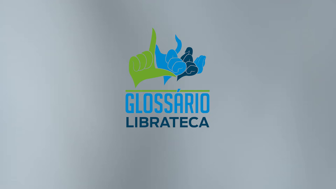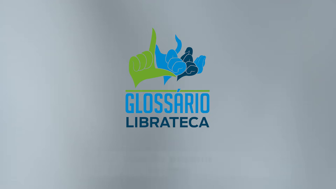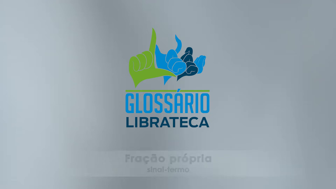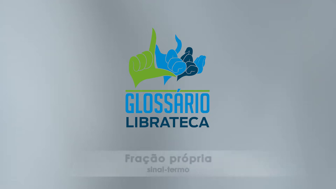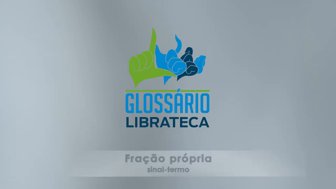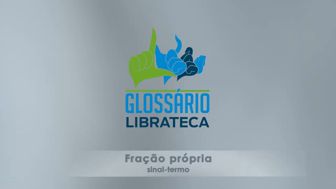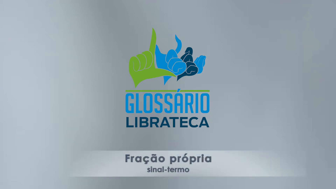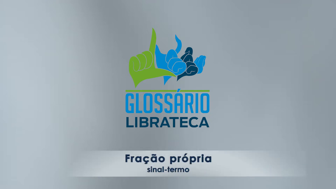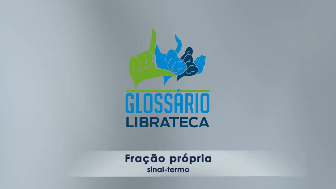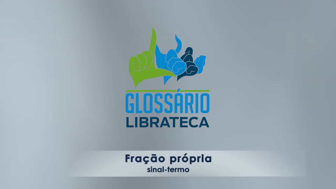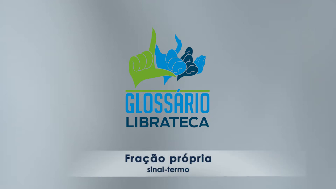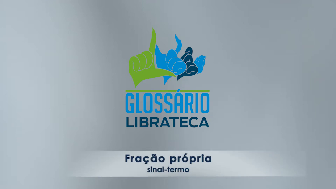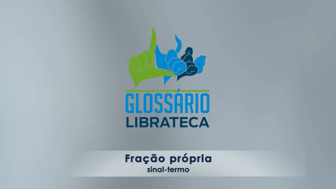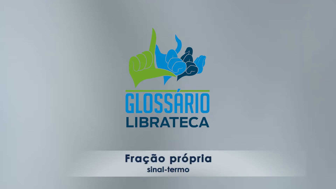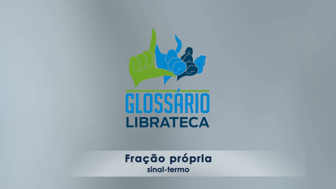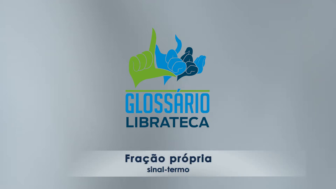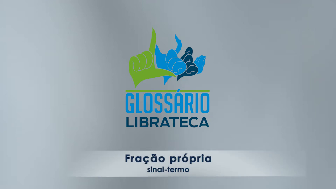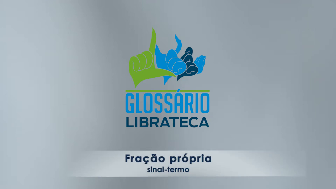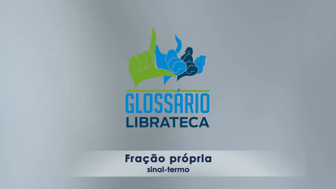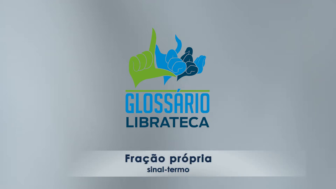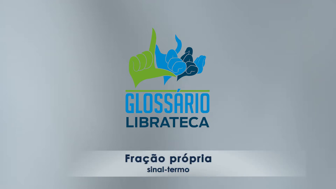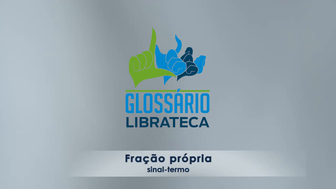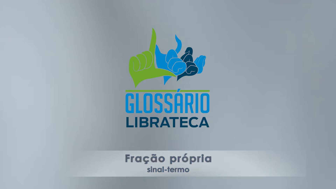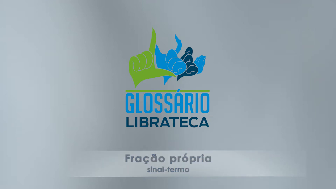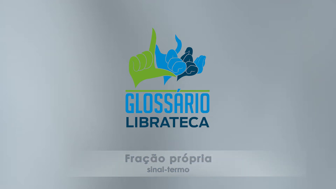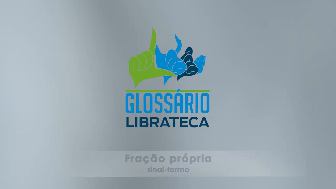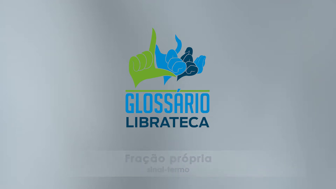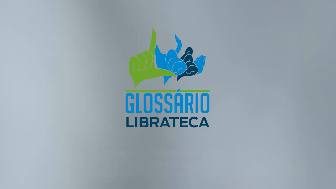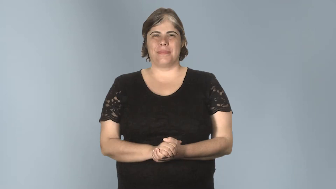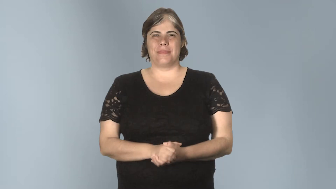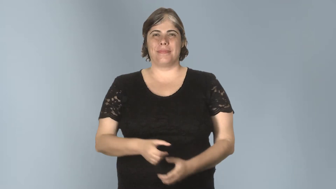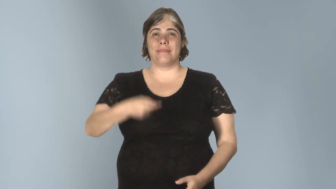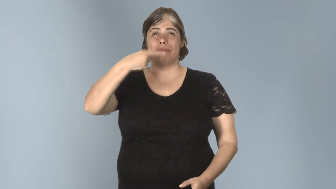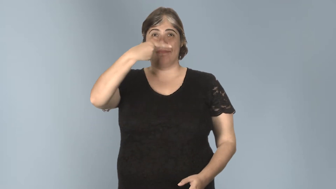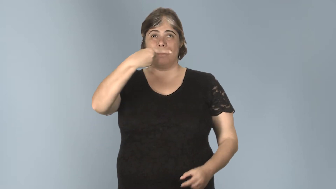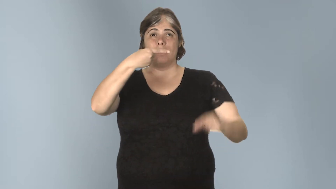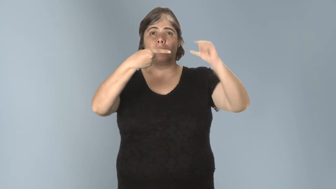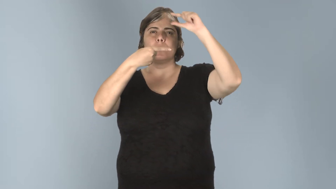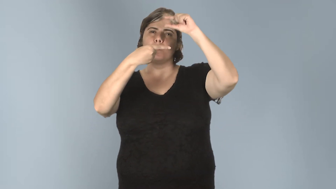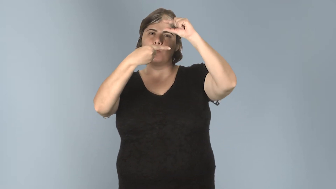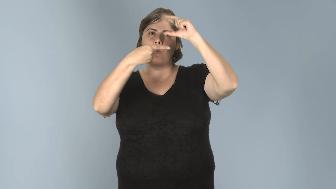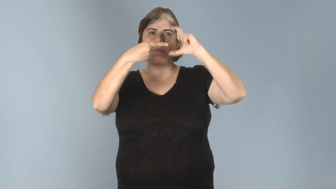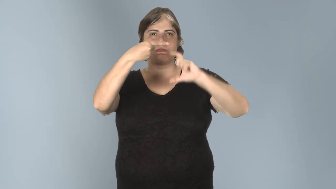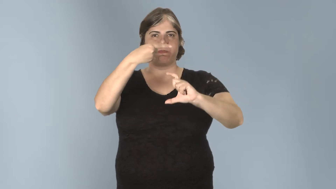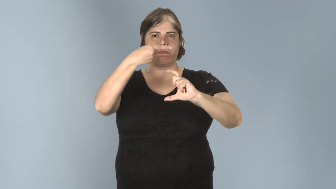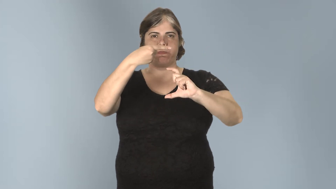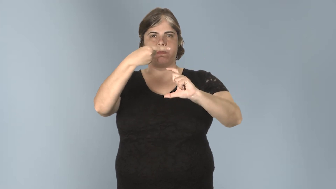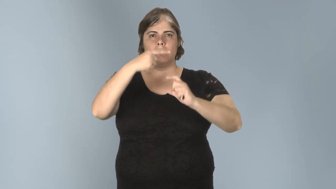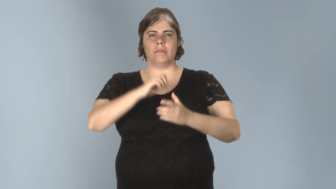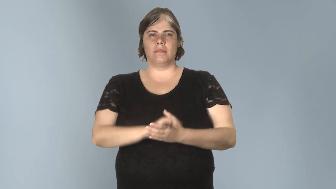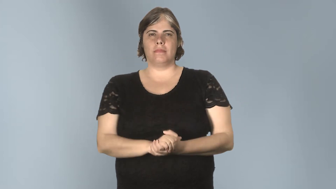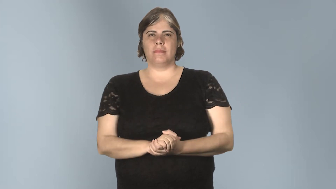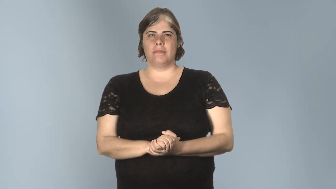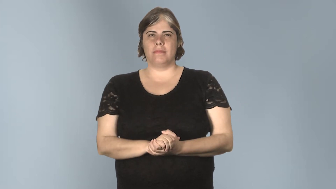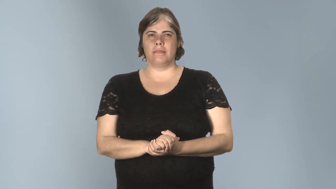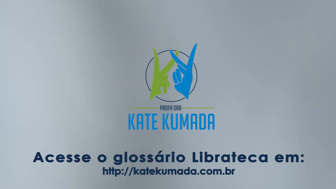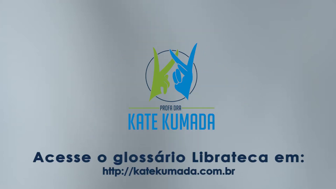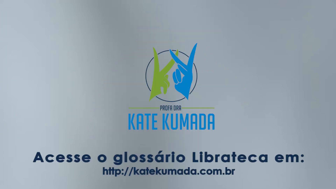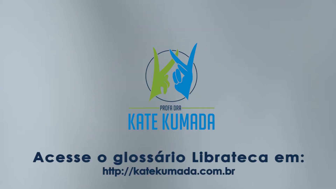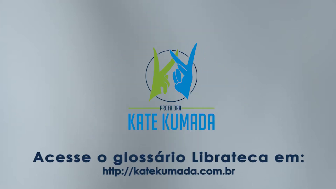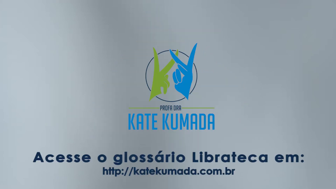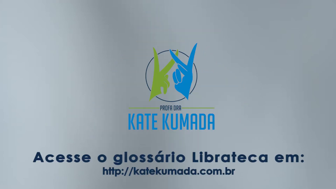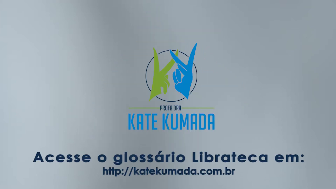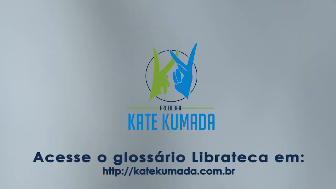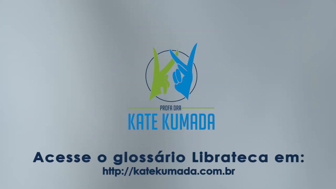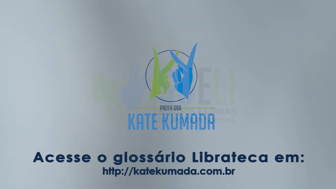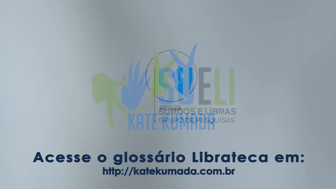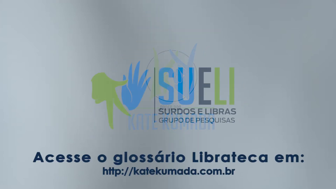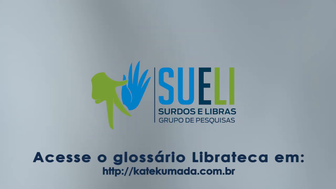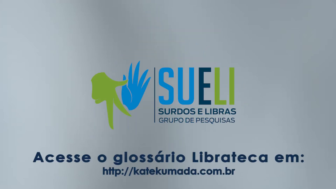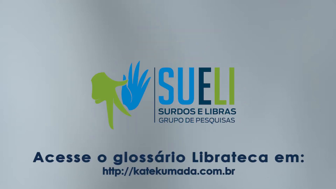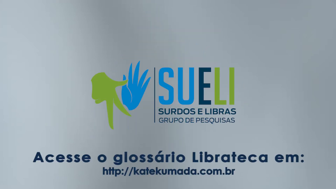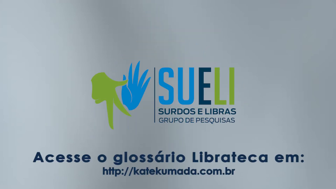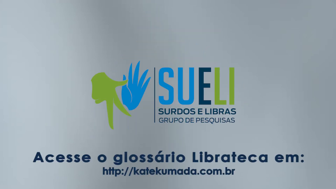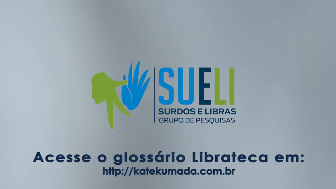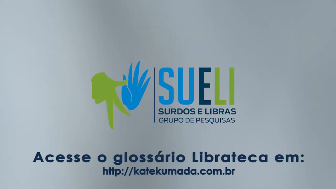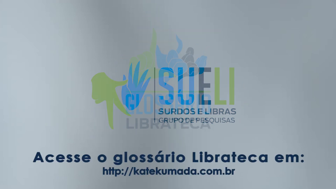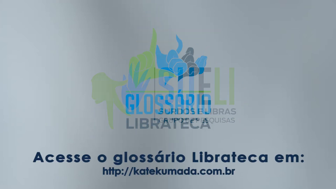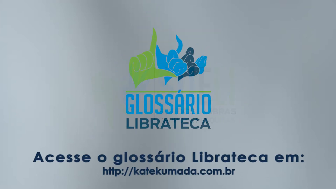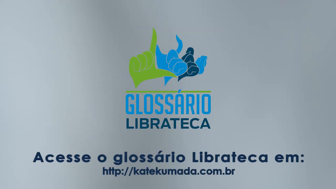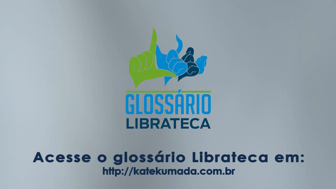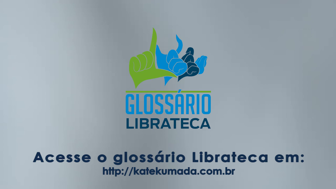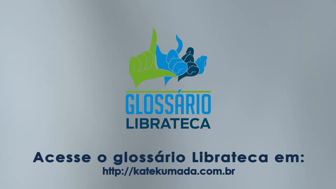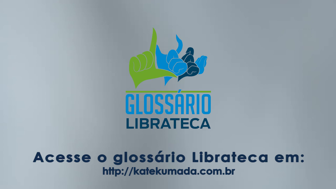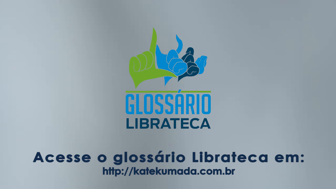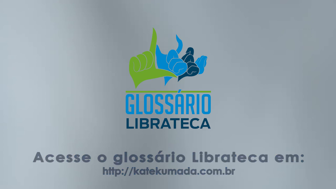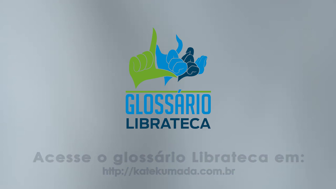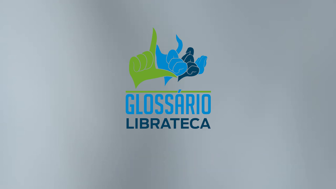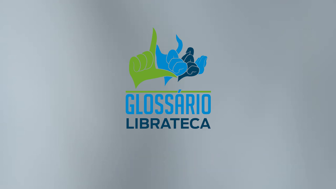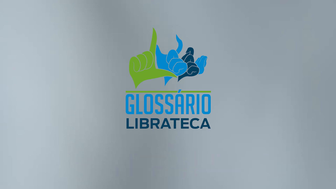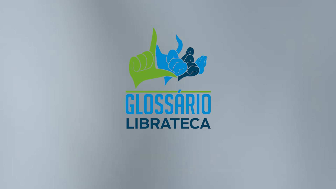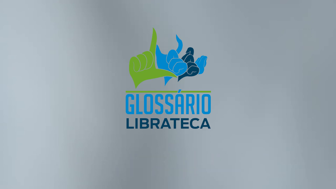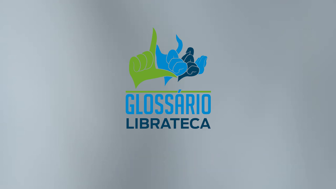Fração própria